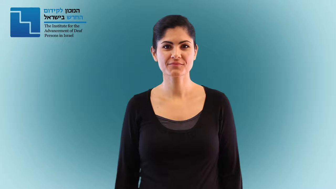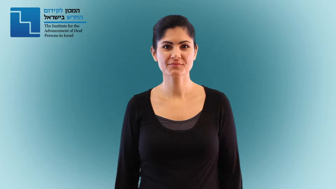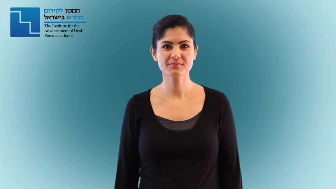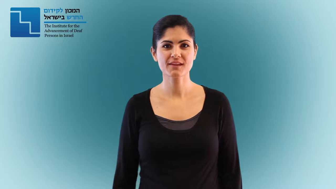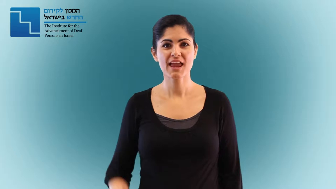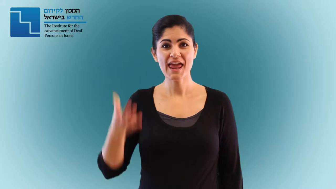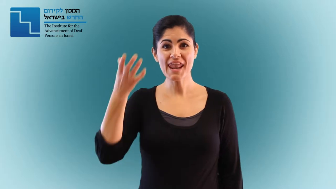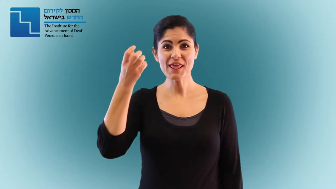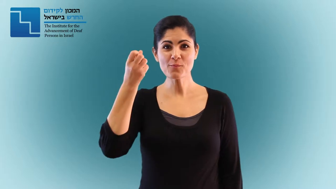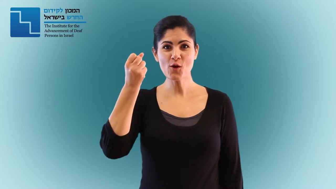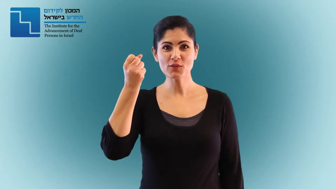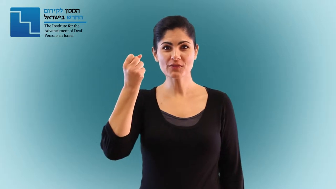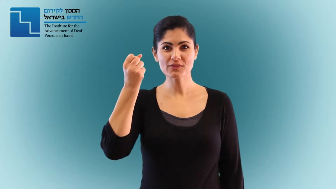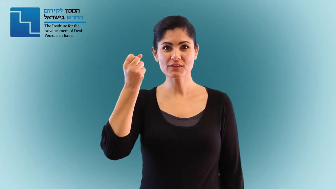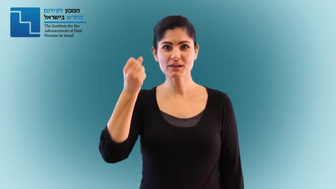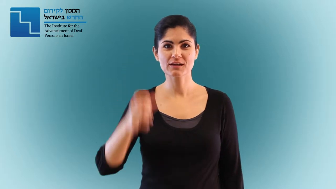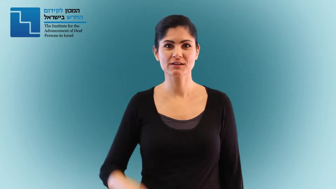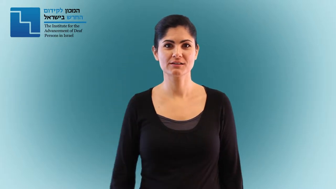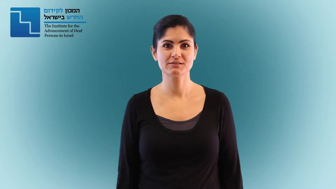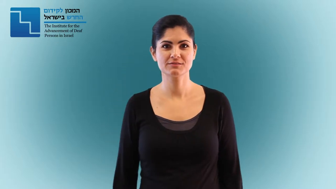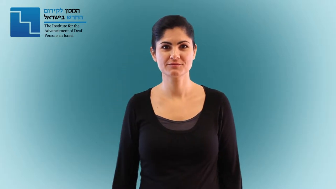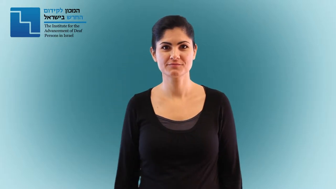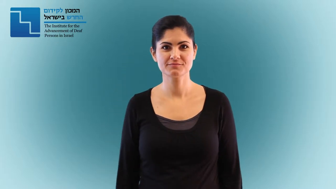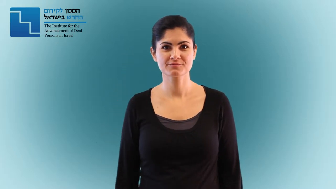לימון